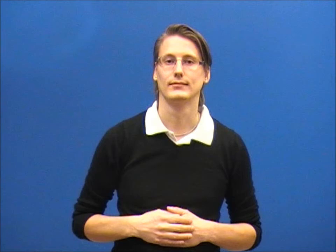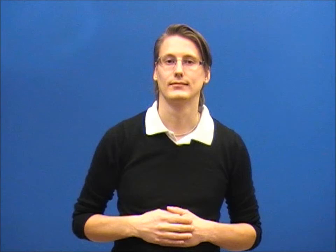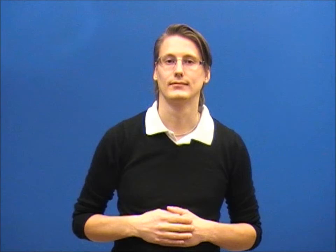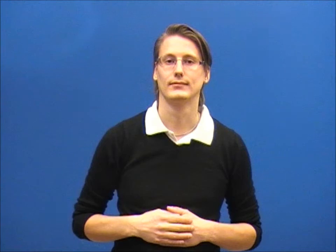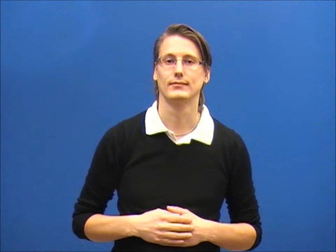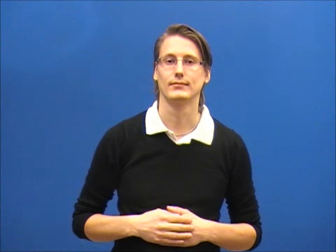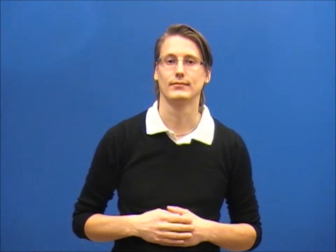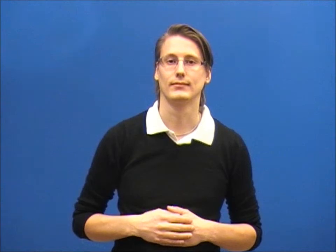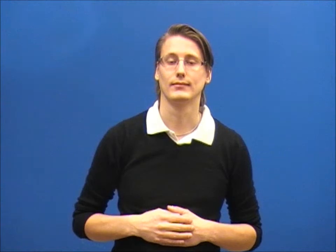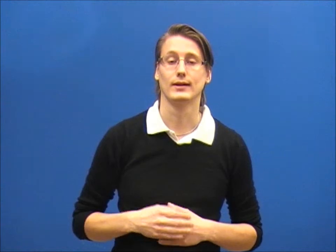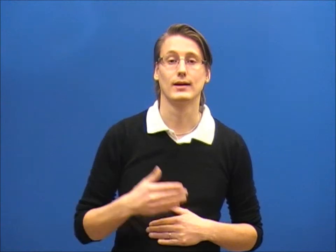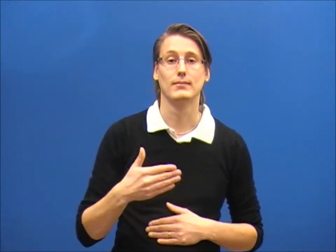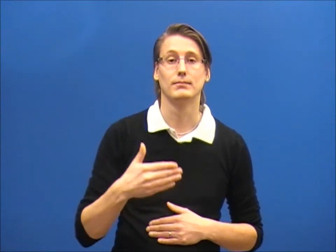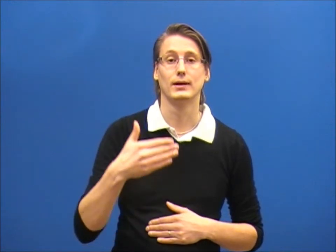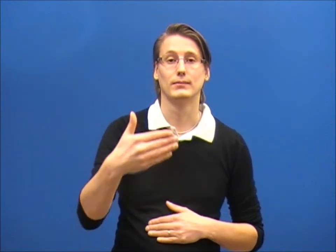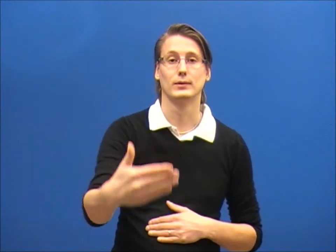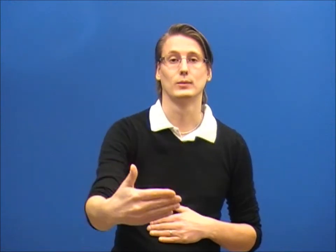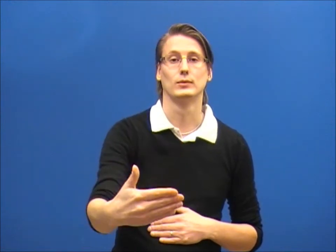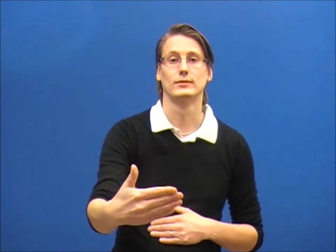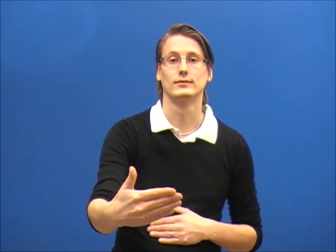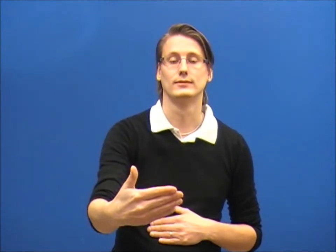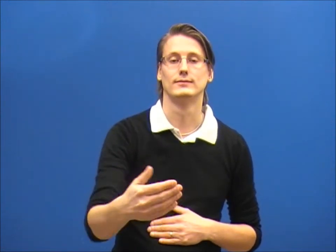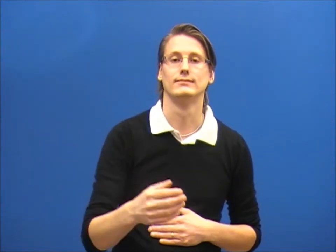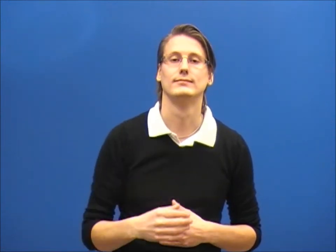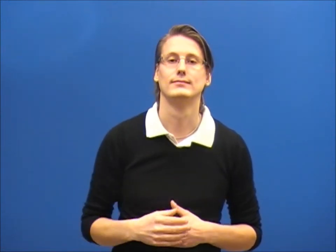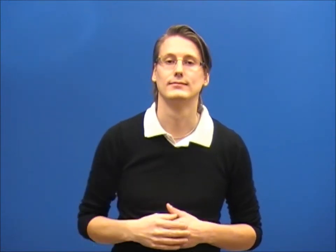FRAMÅT